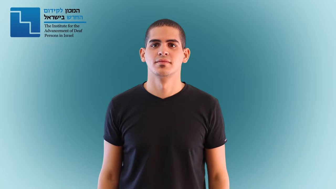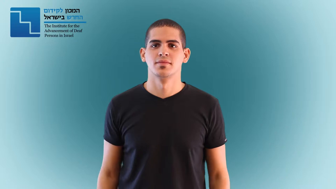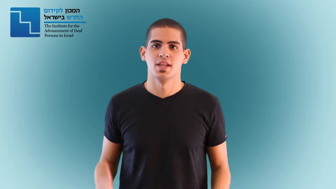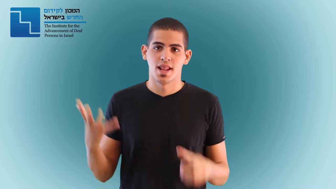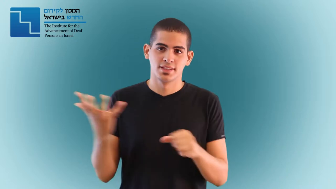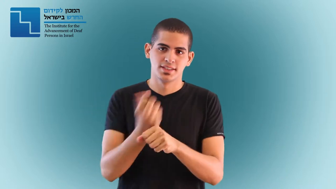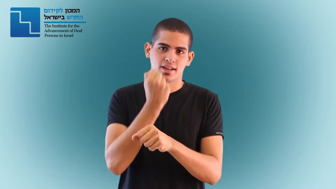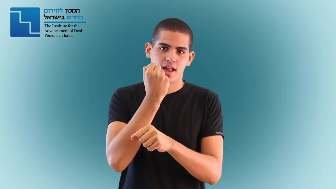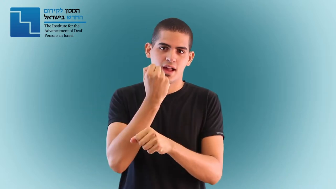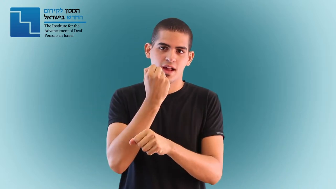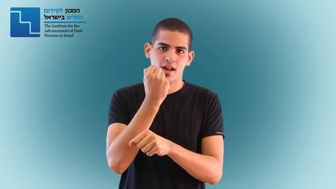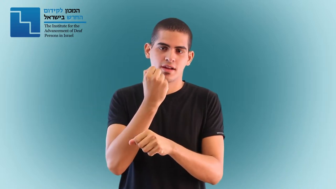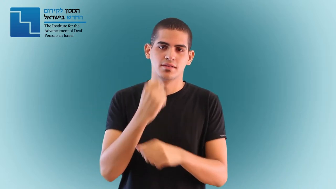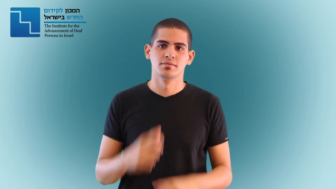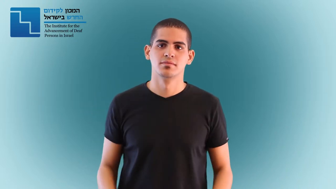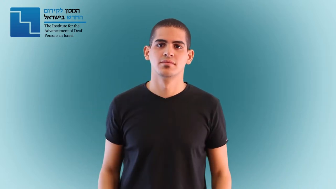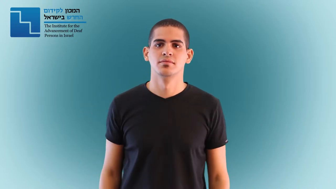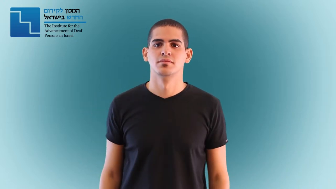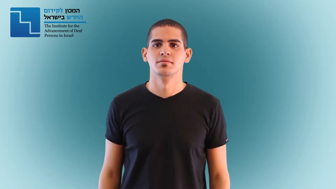להצליח